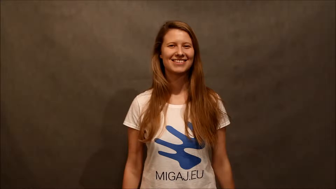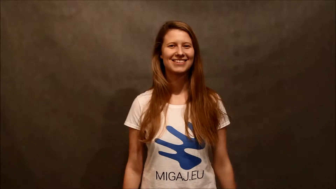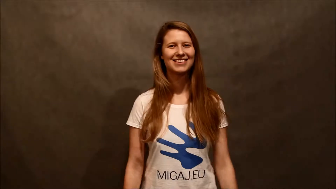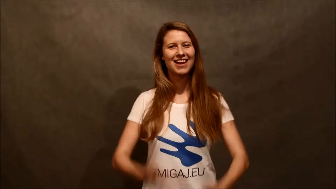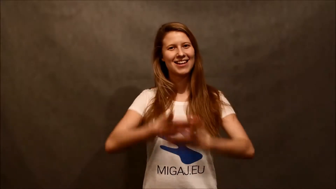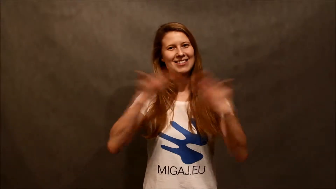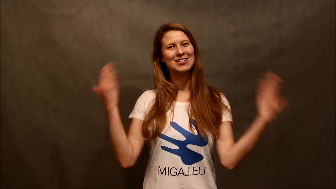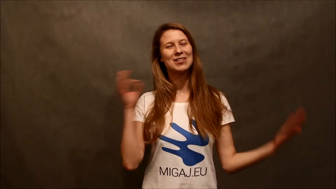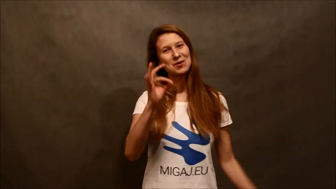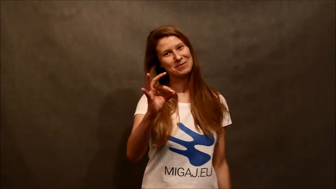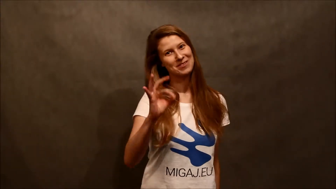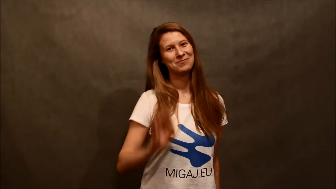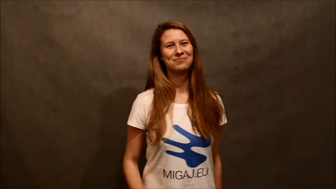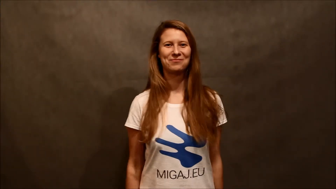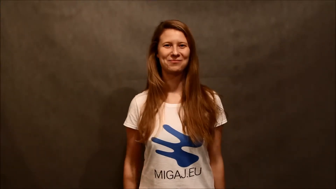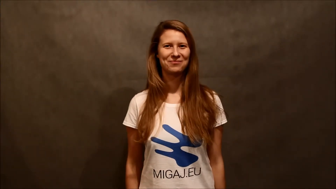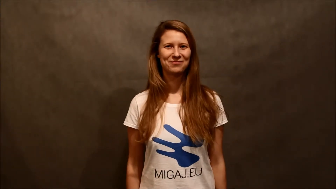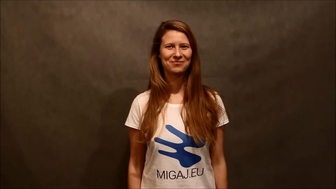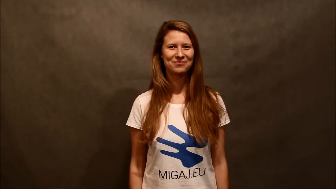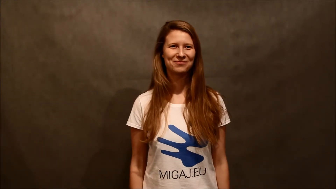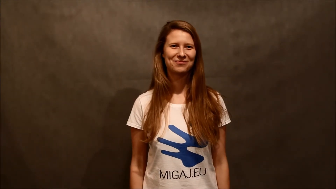Dzień dobry!